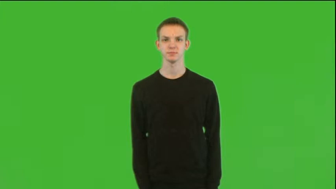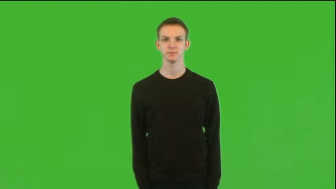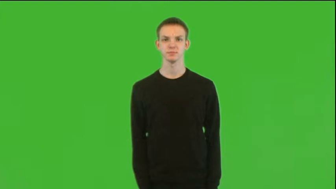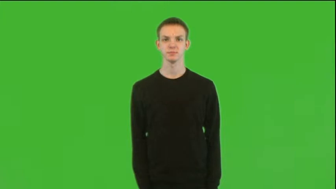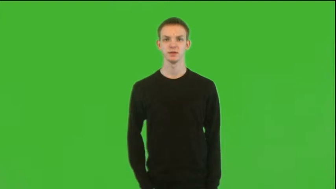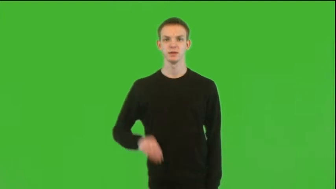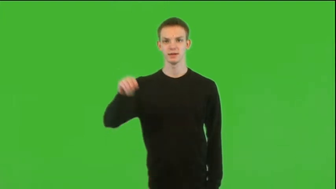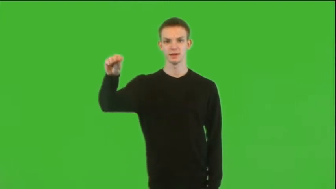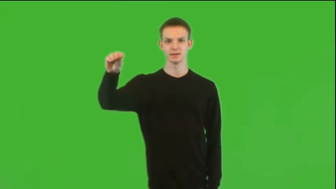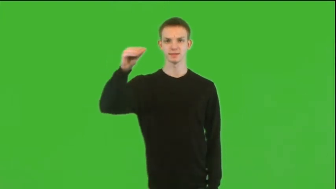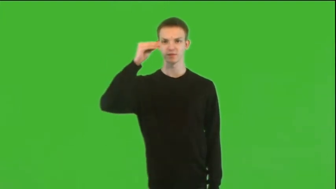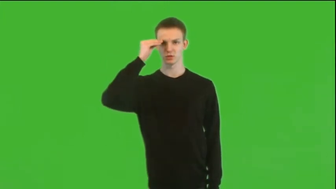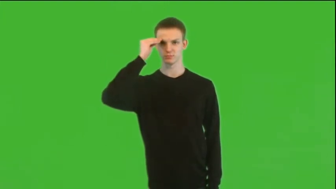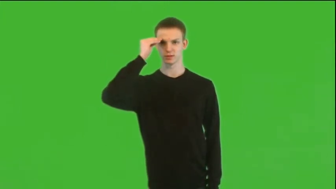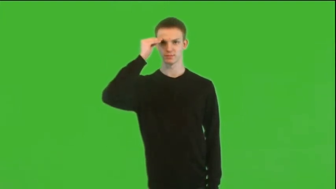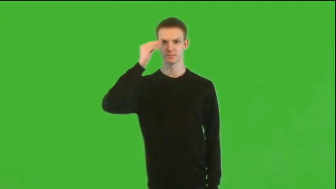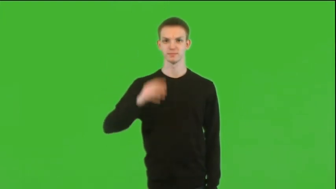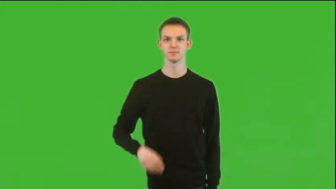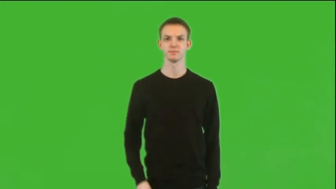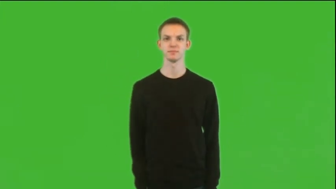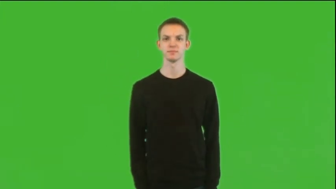zawiadom mnie